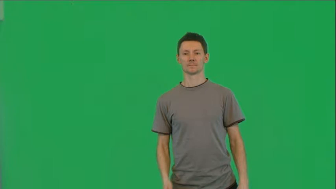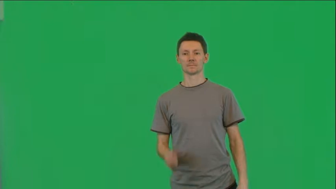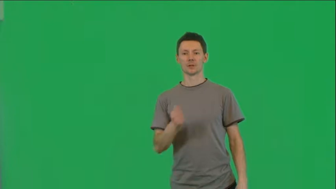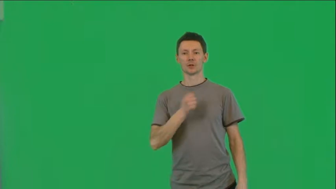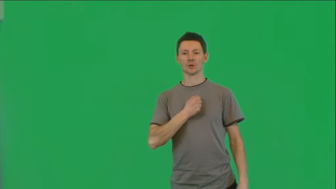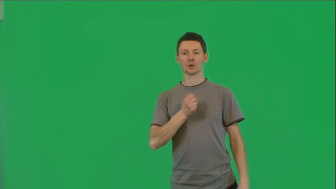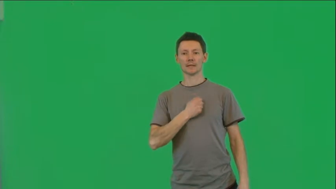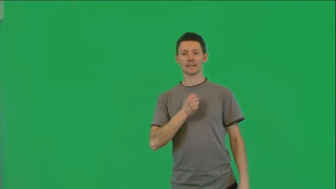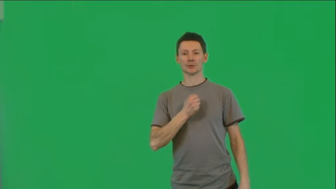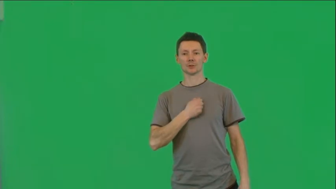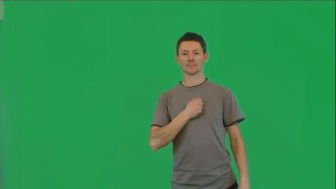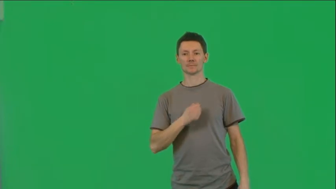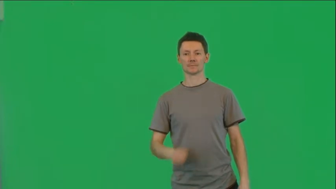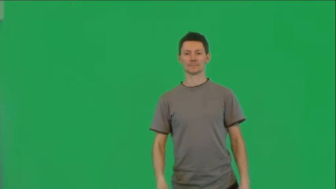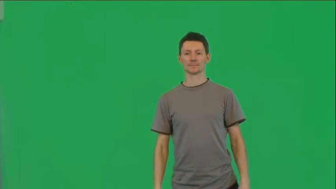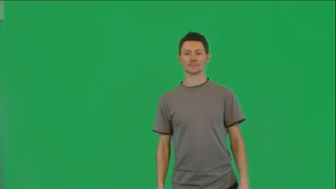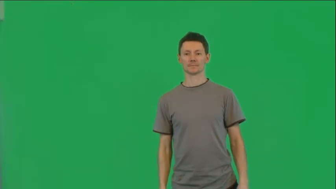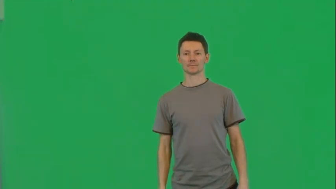kołatać